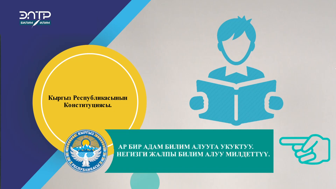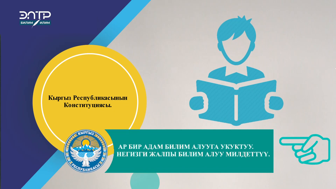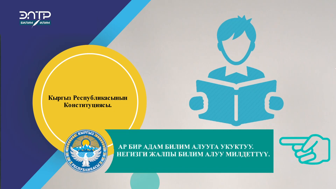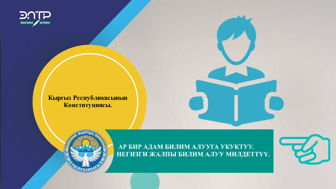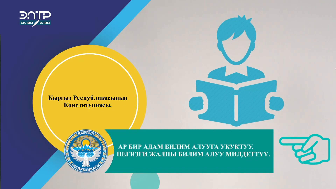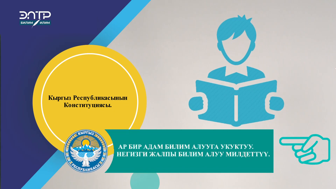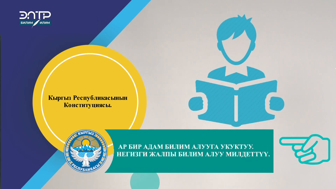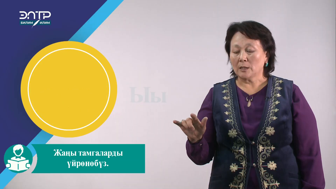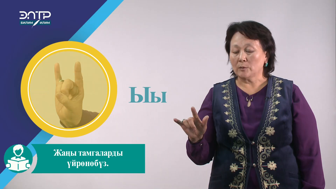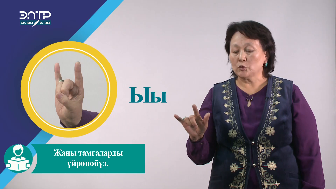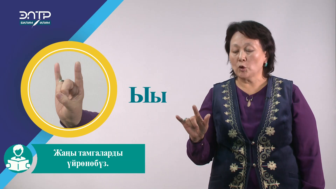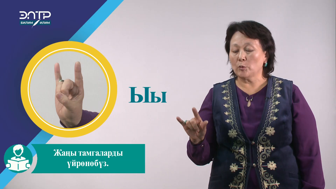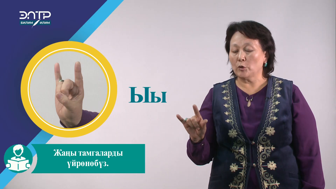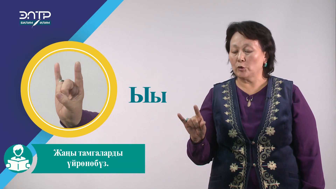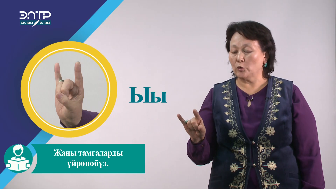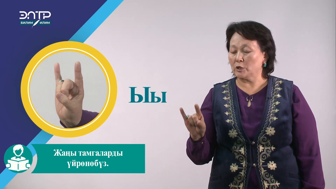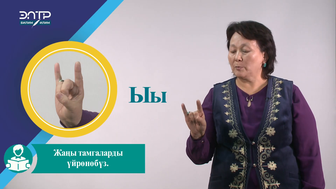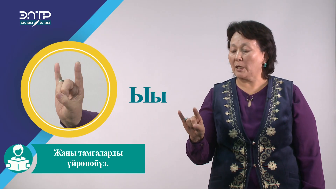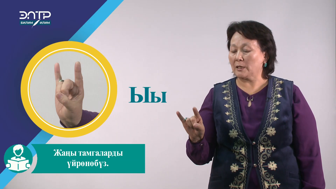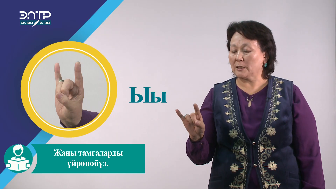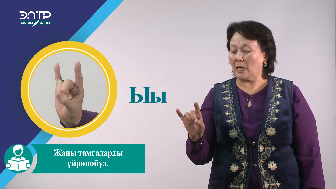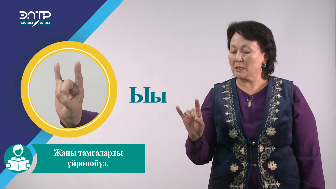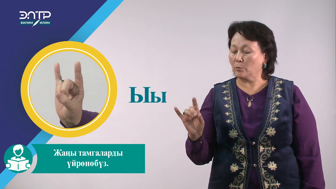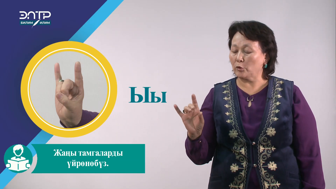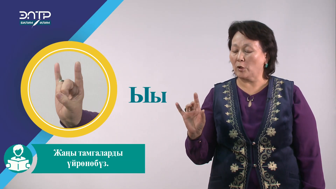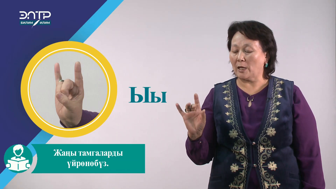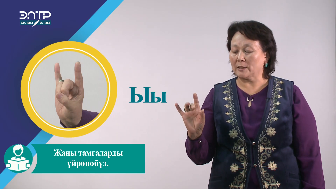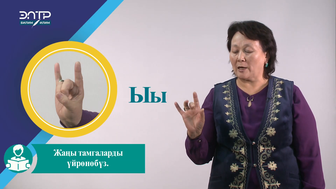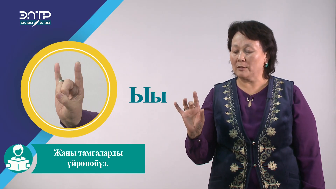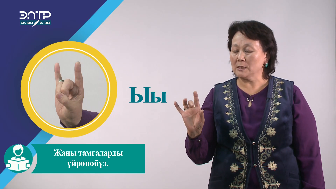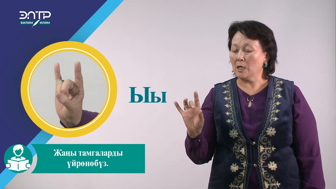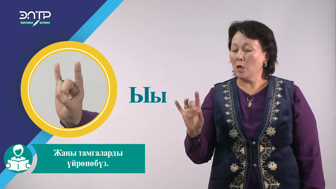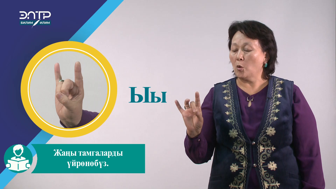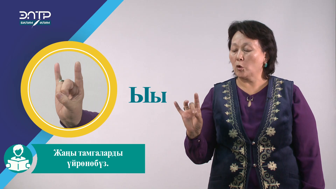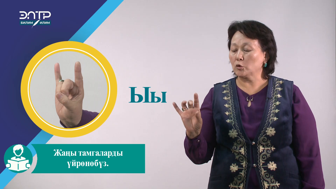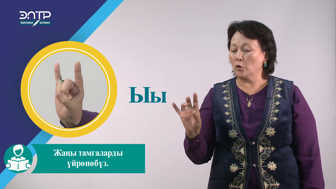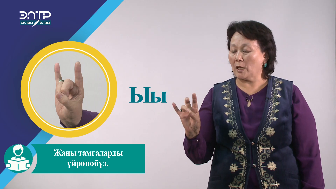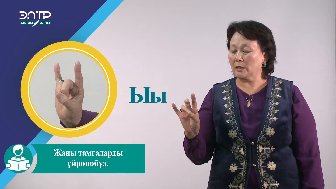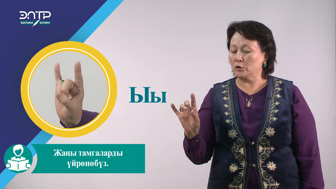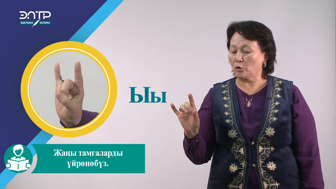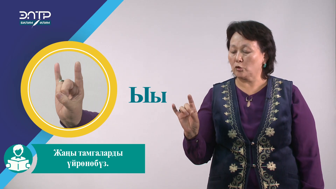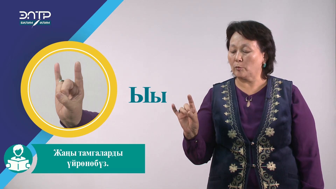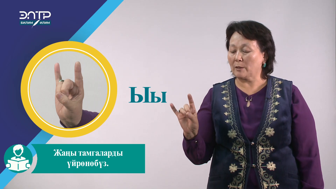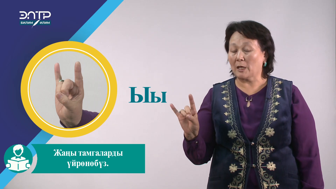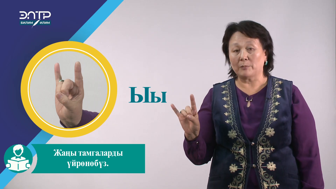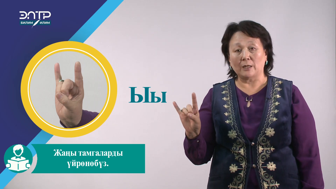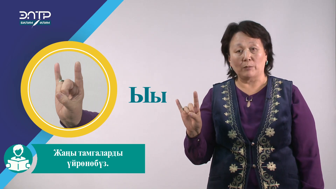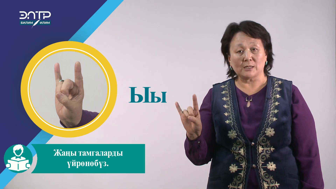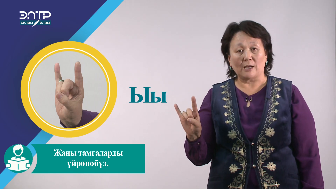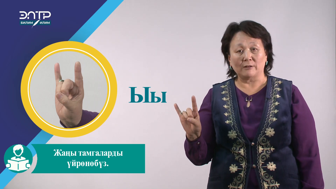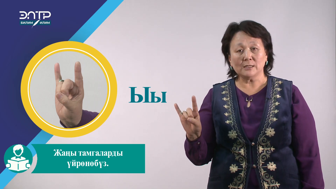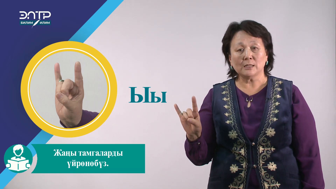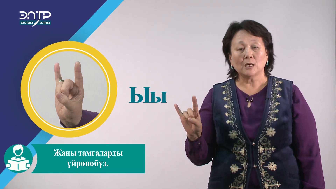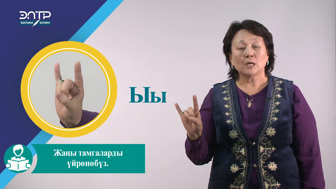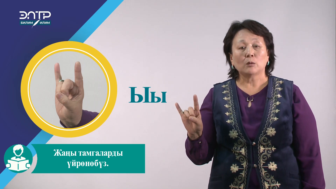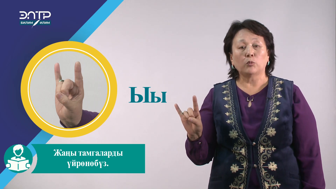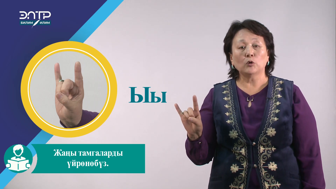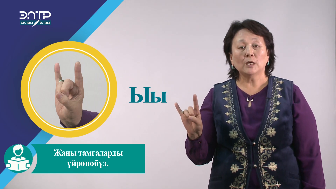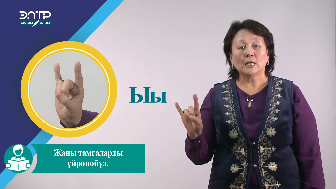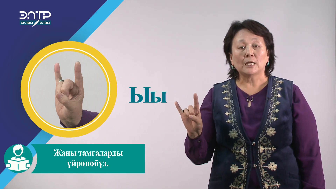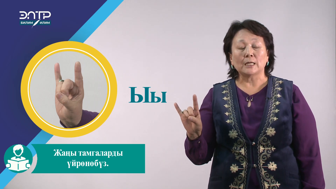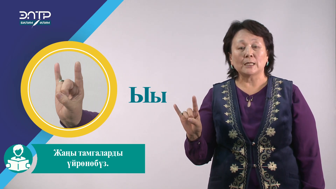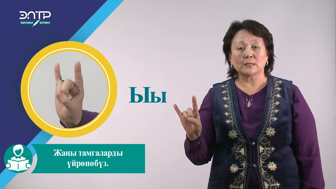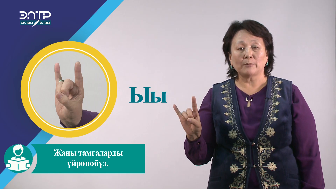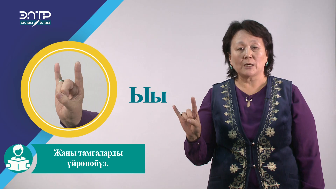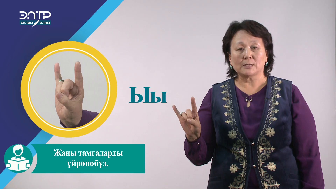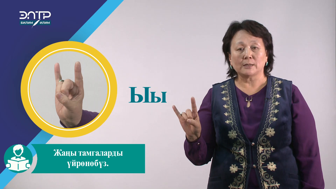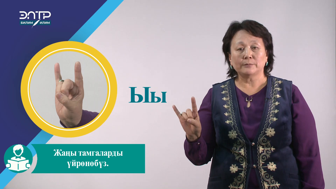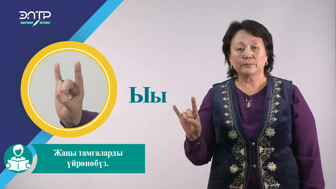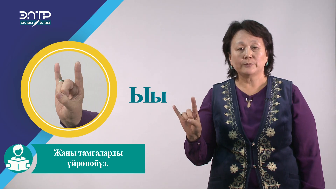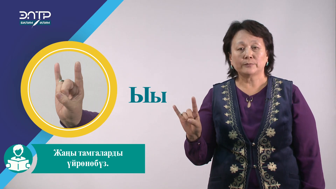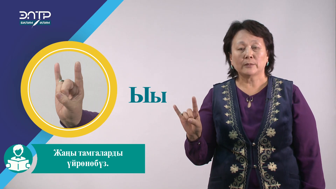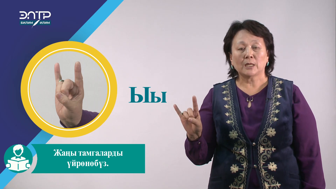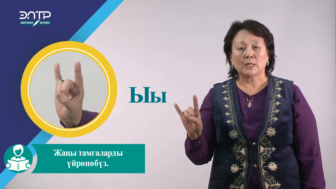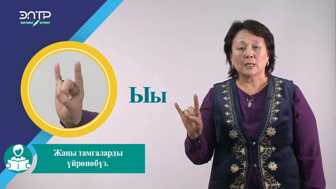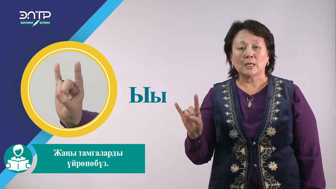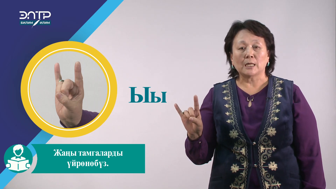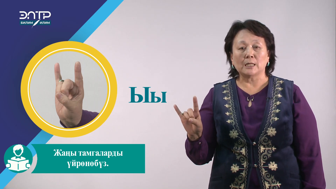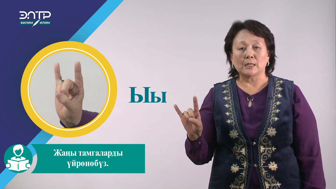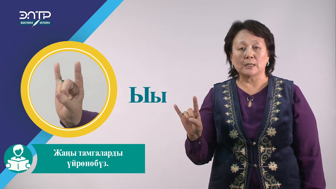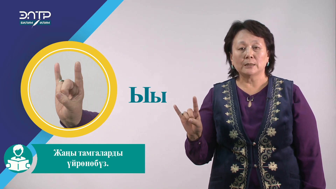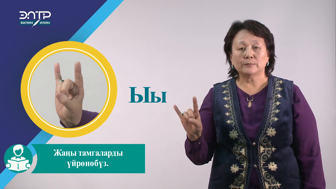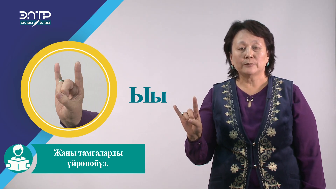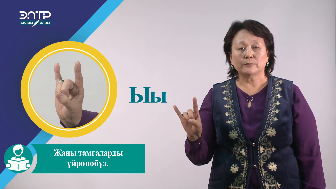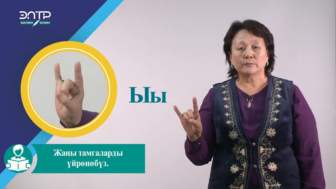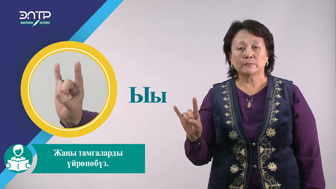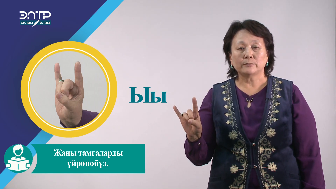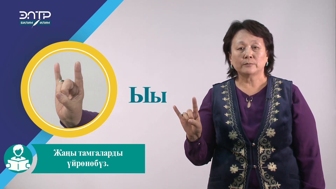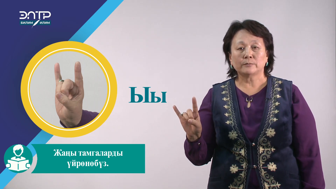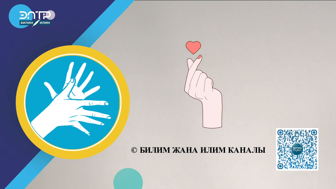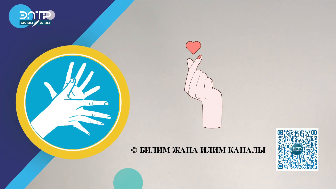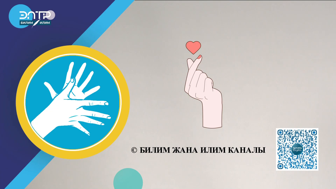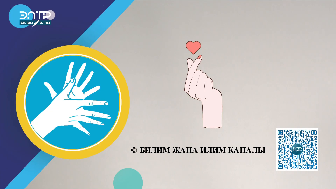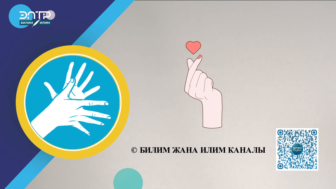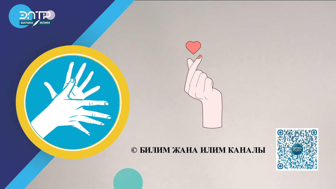Ы